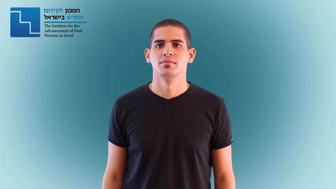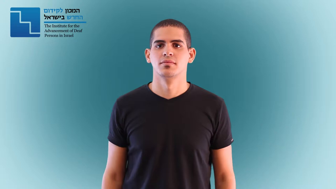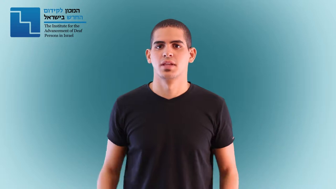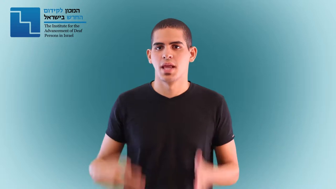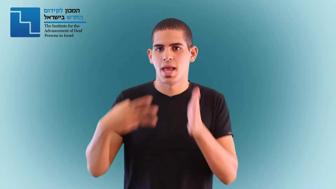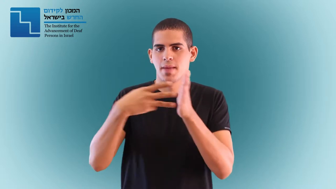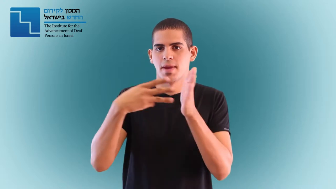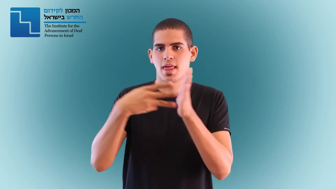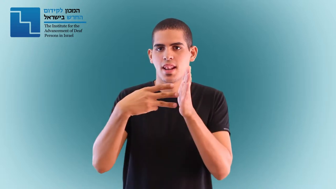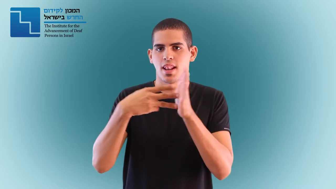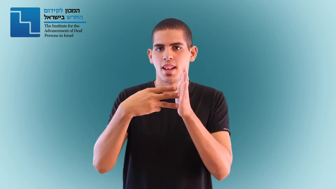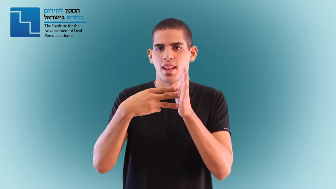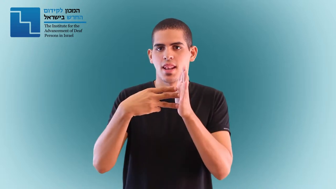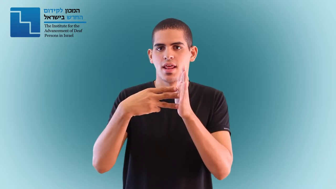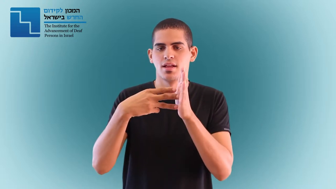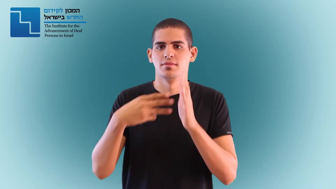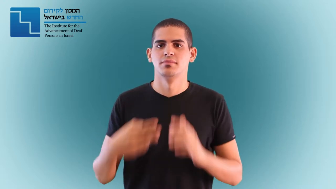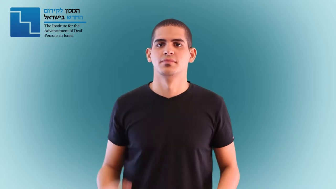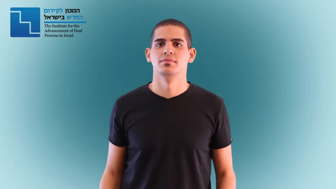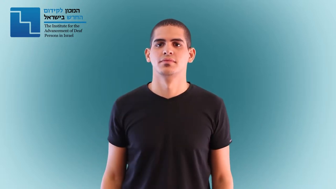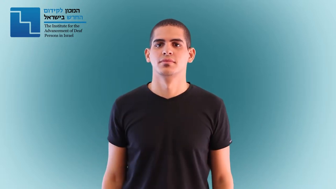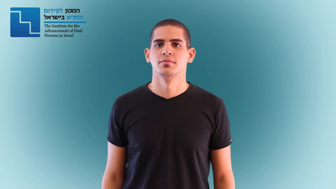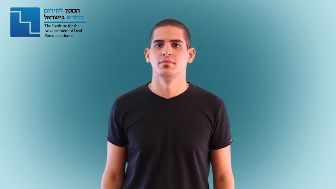אימייל